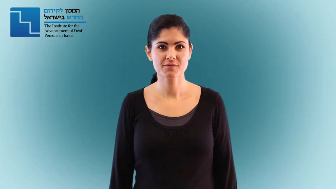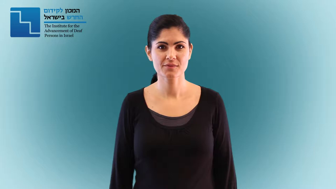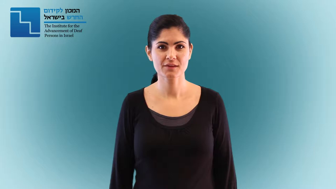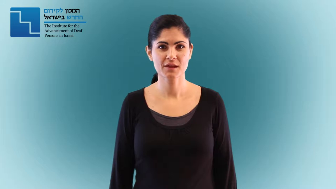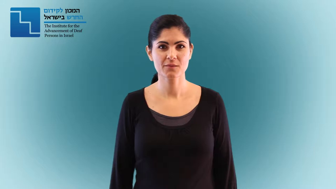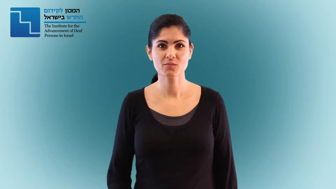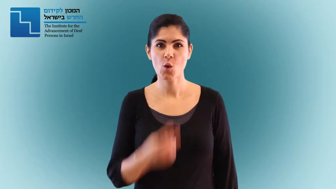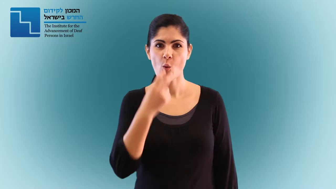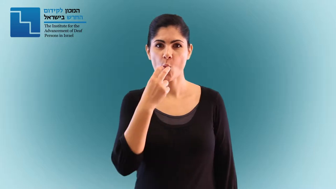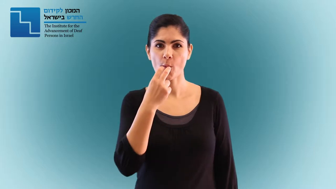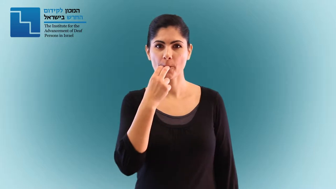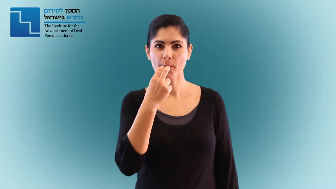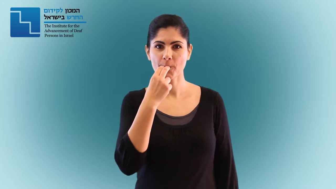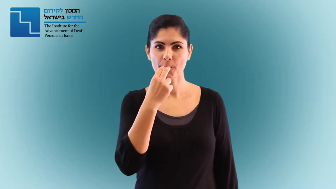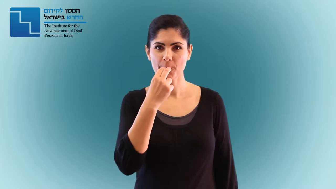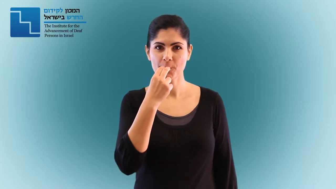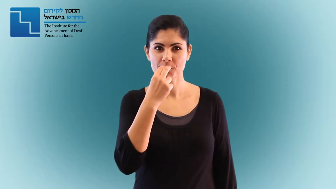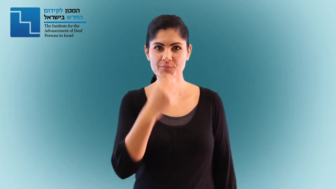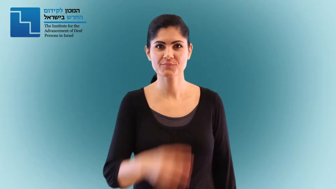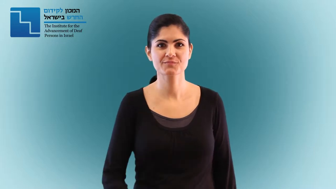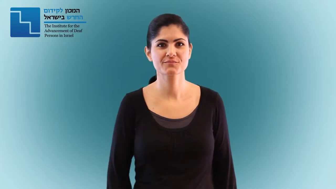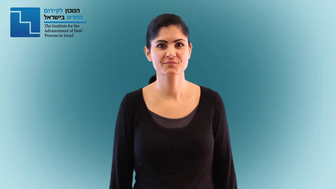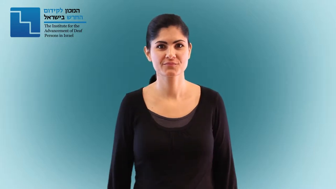חום